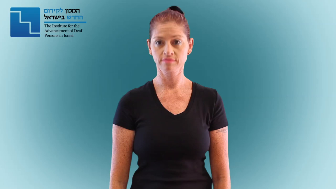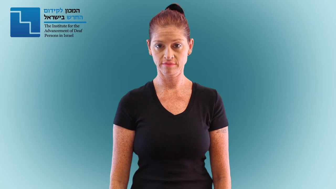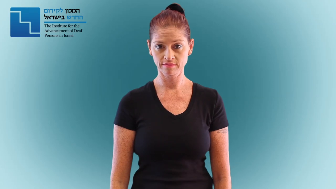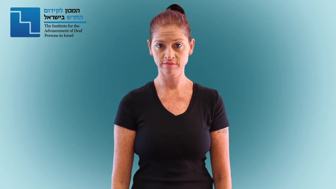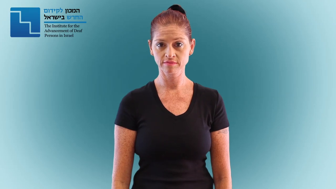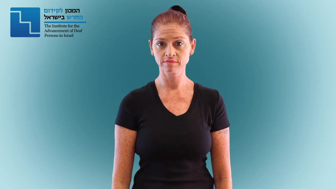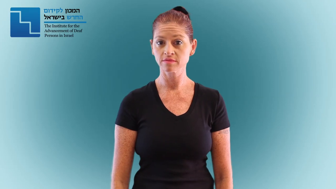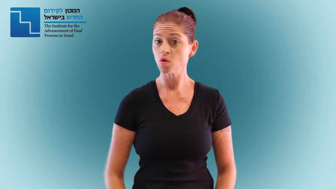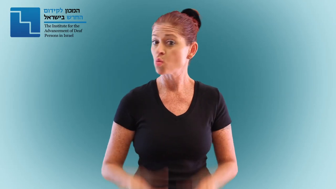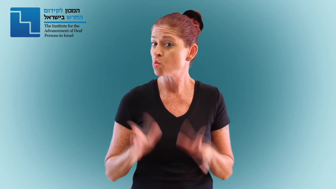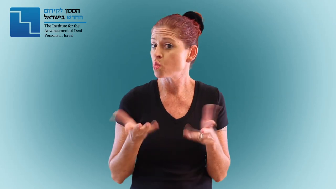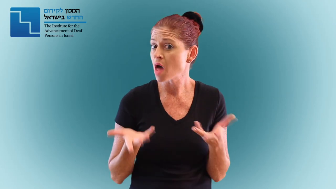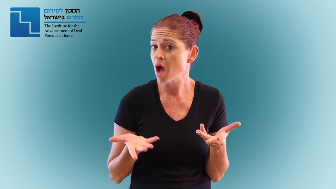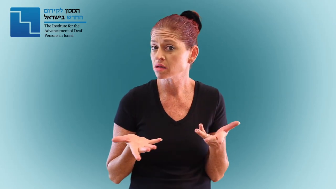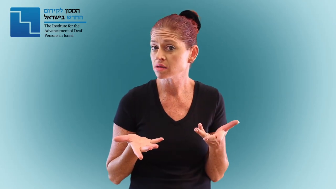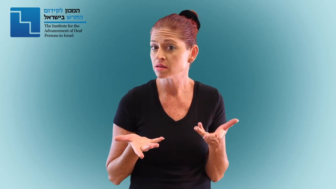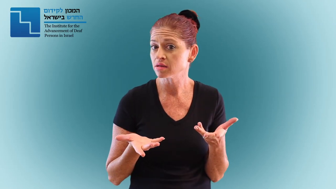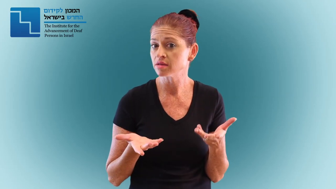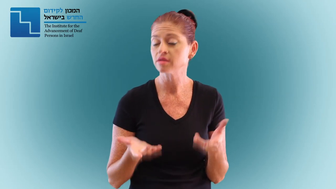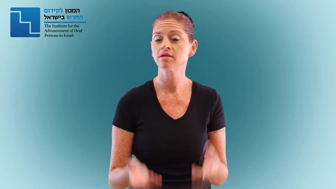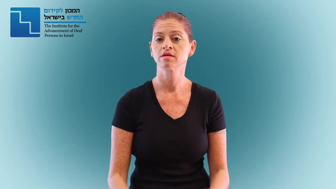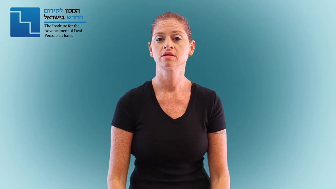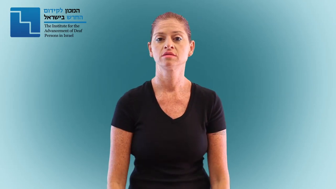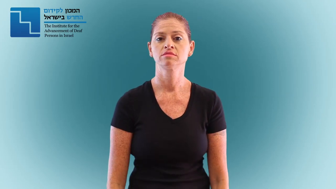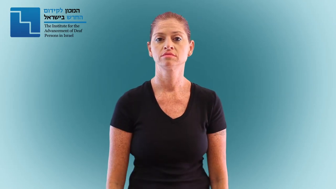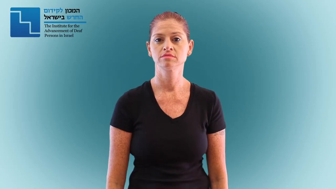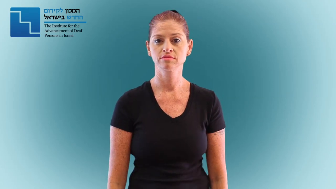אולי